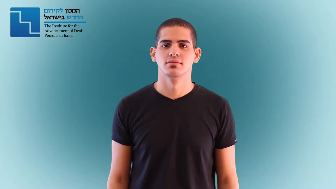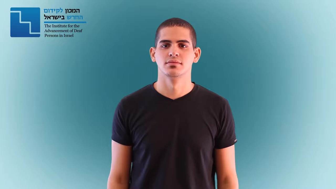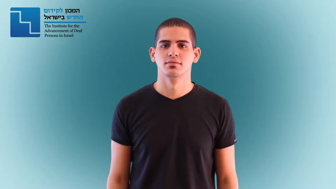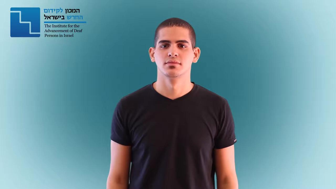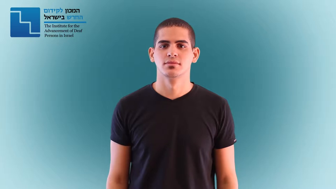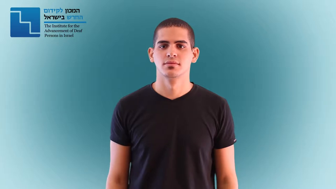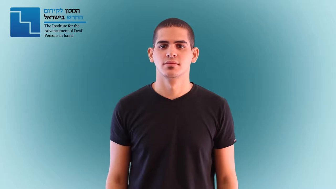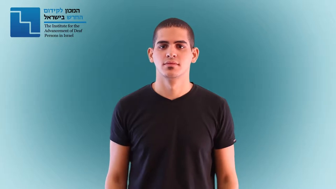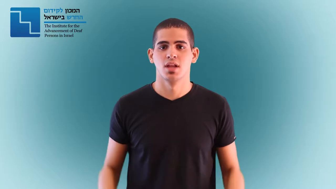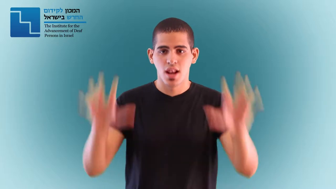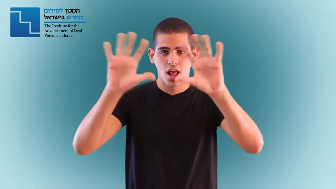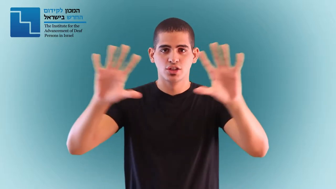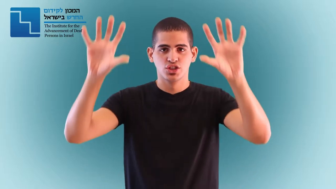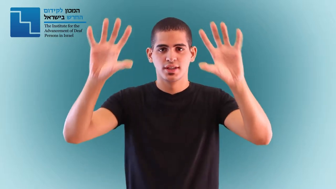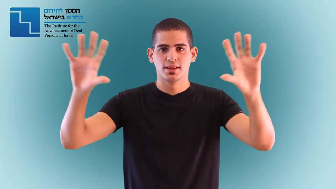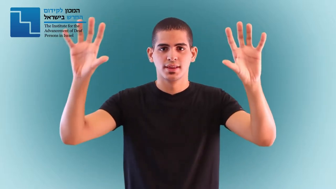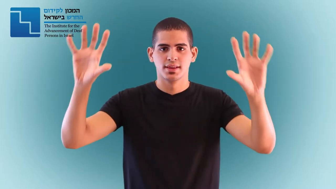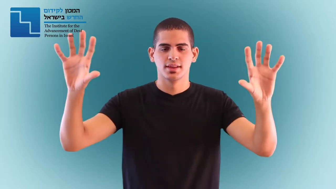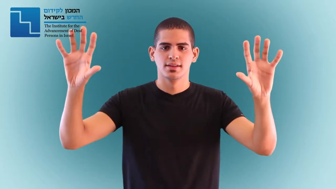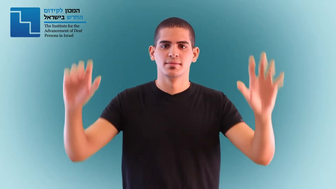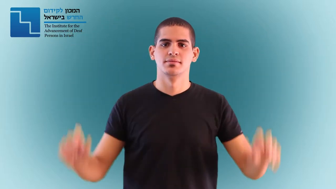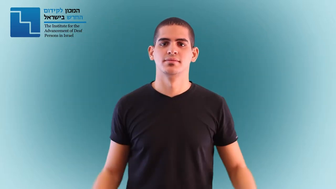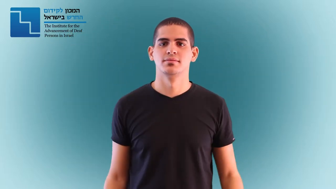לקשט